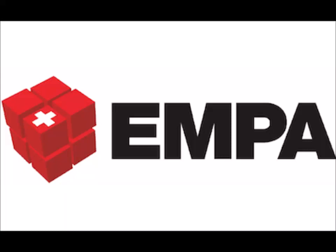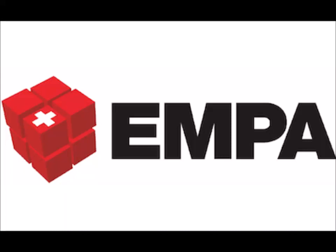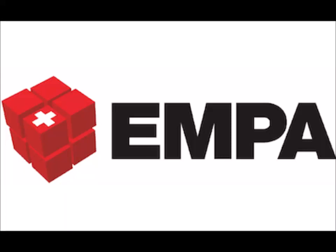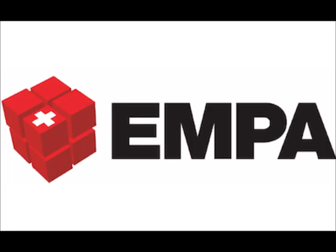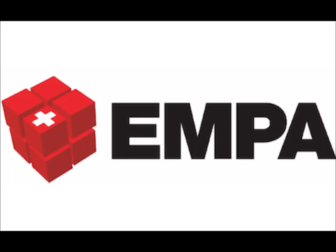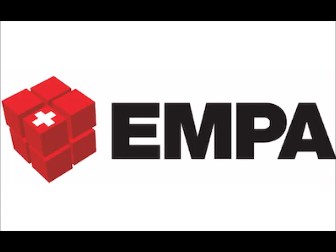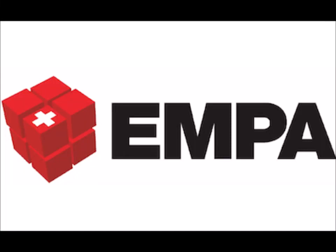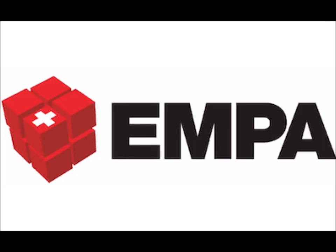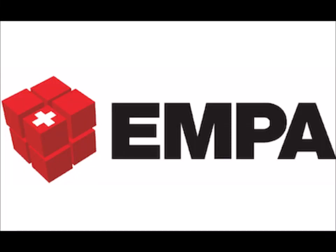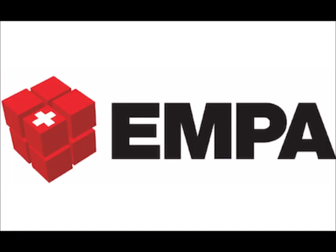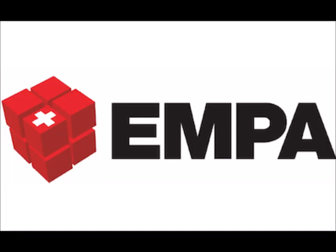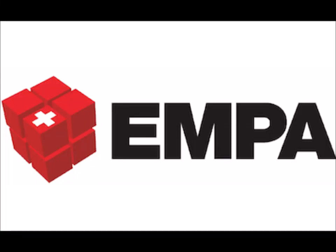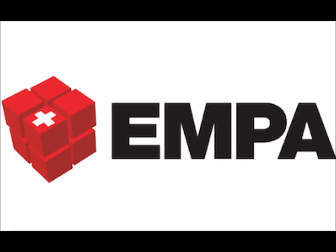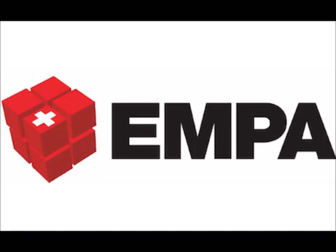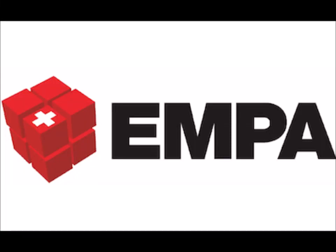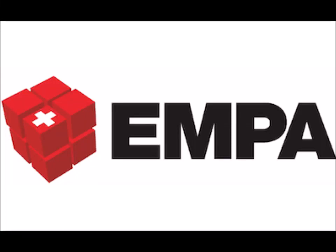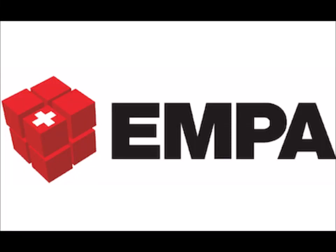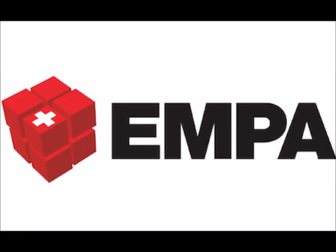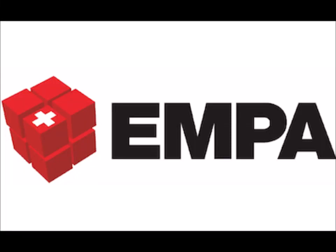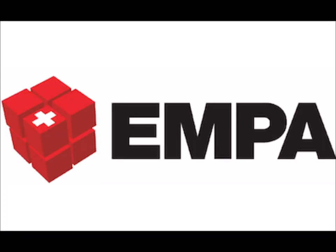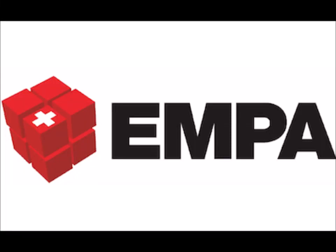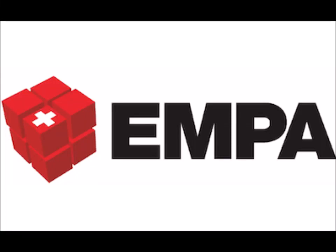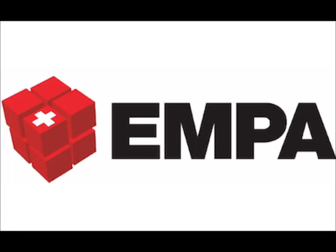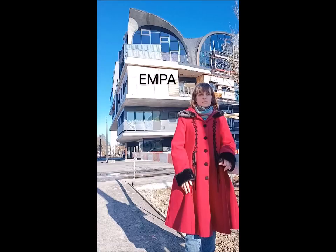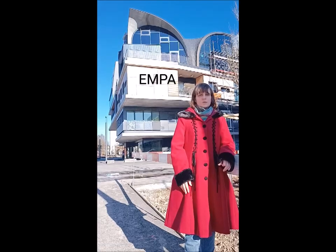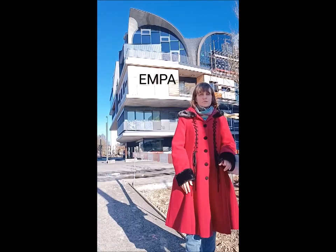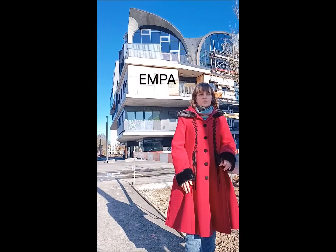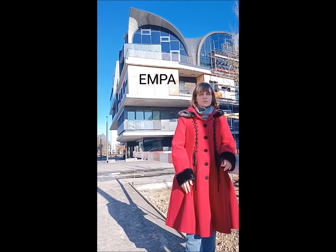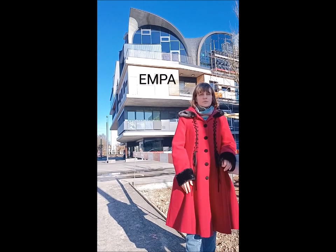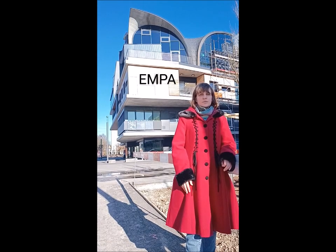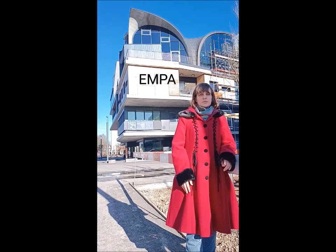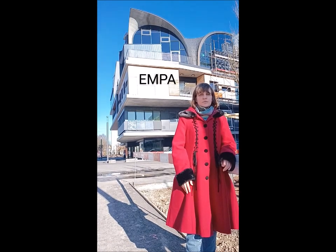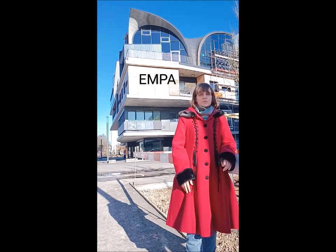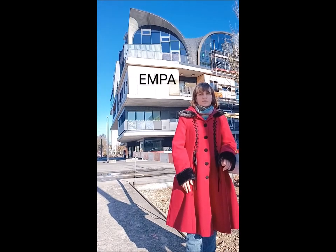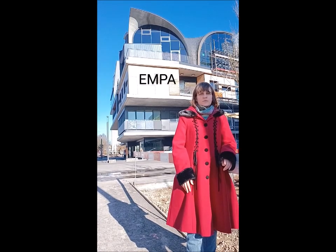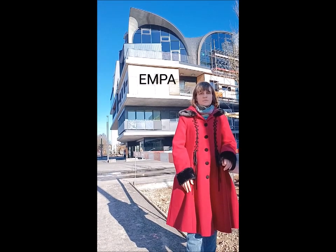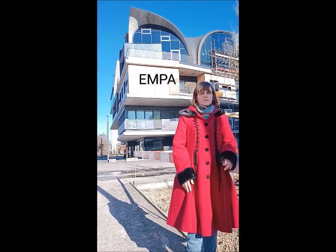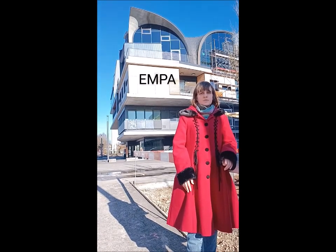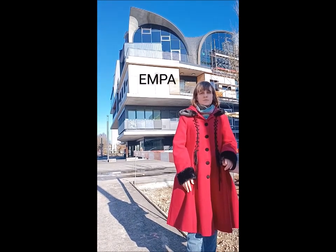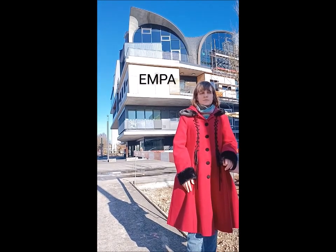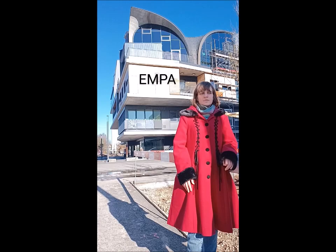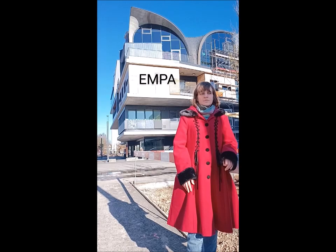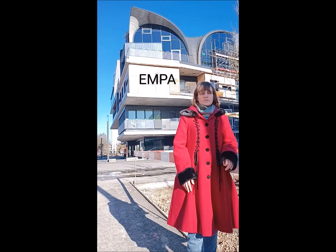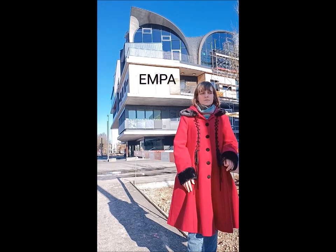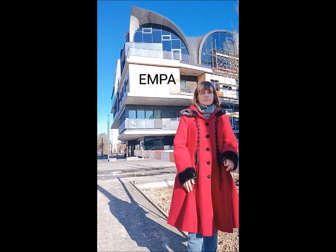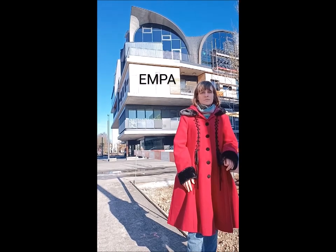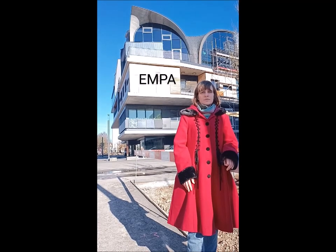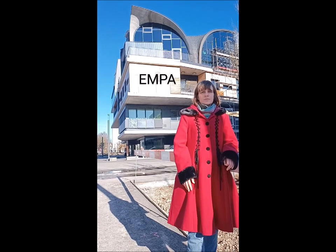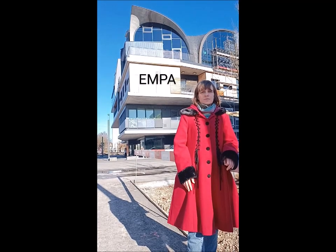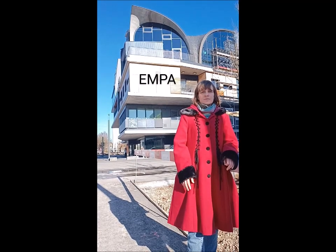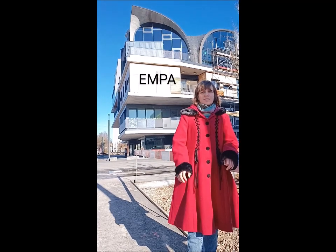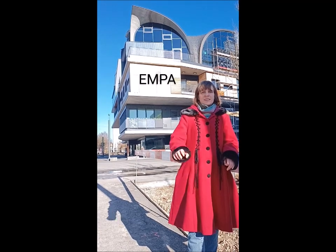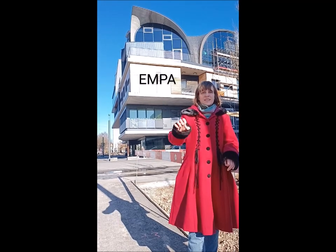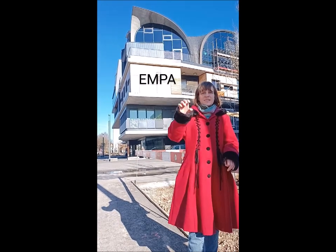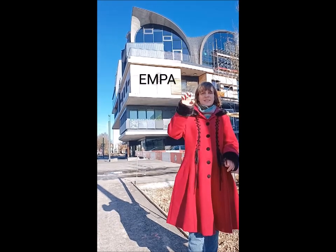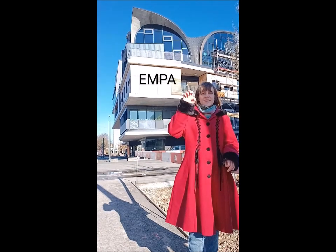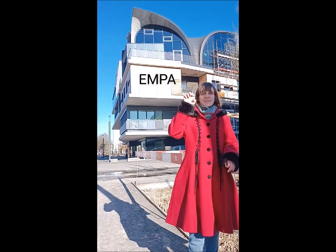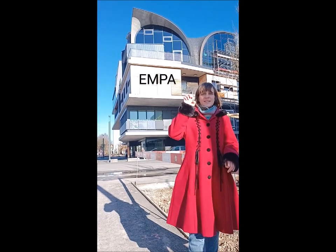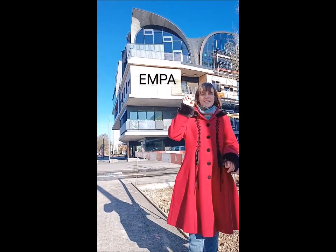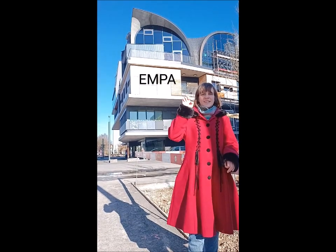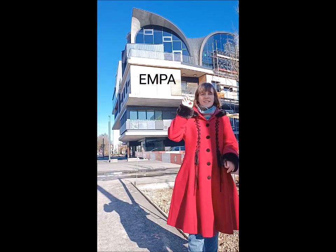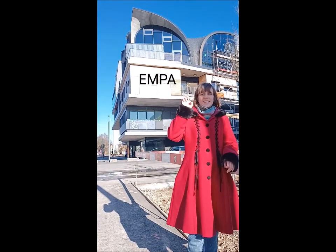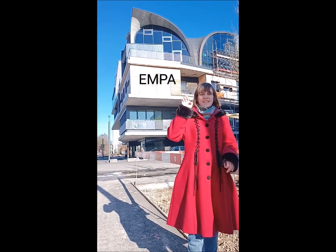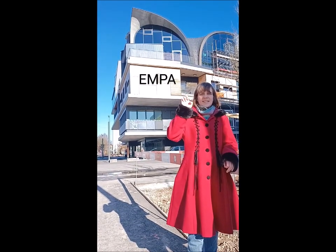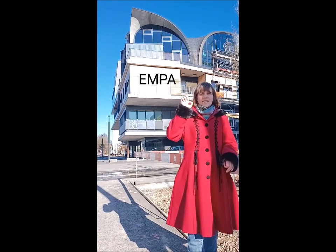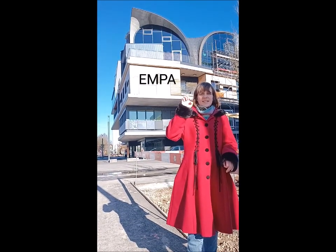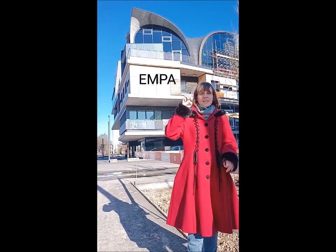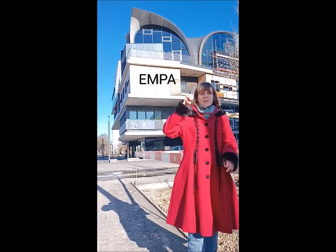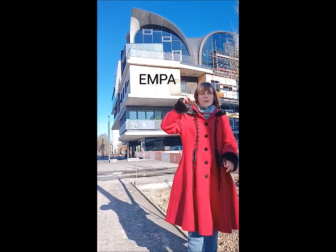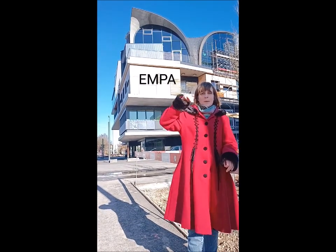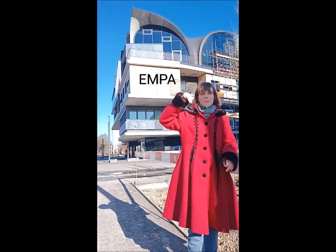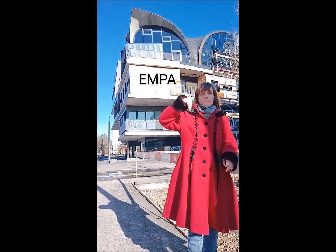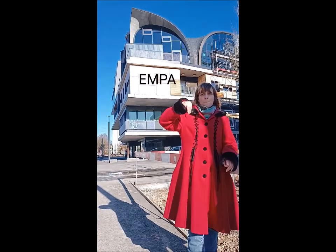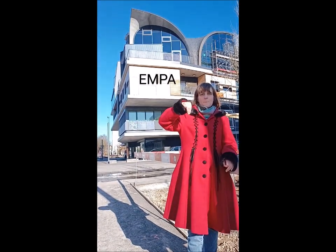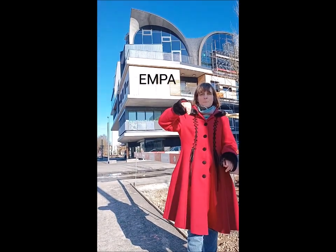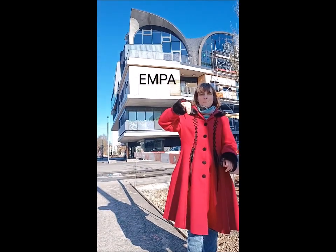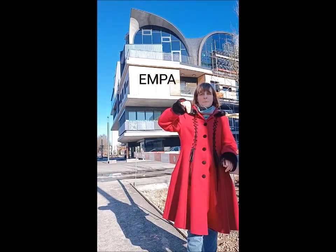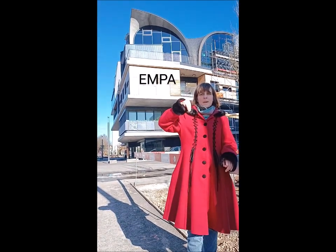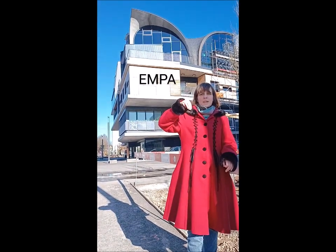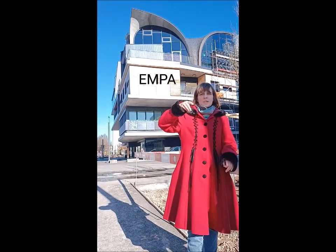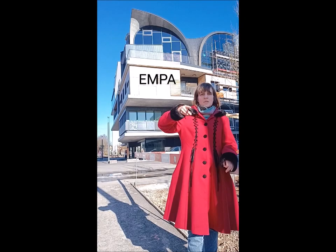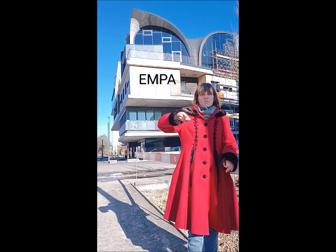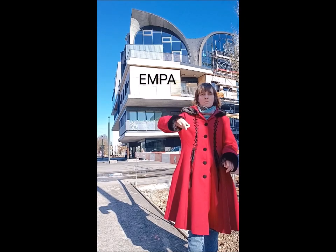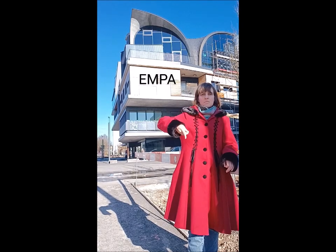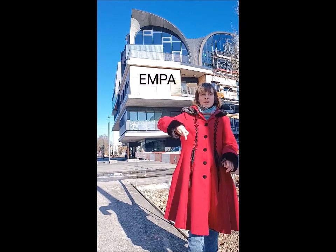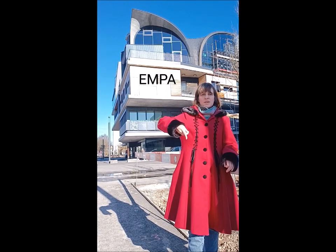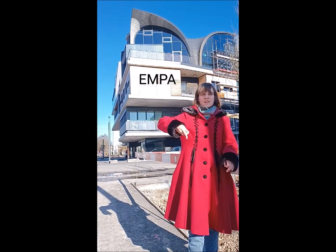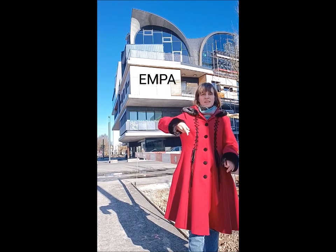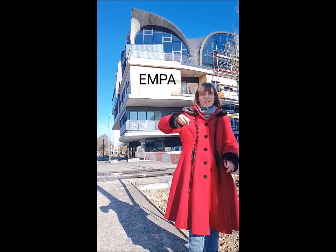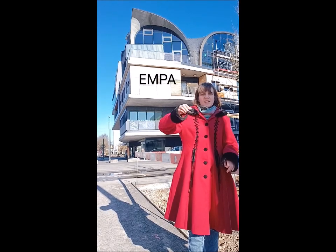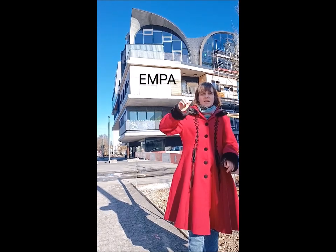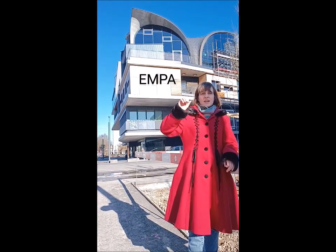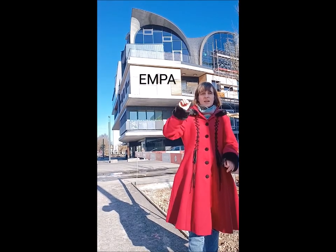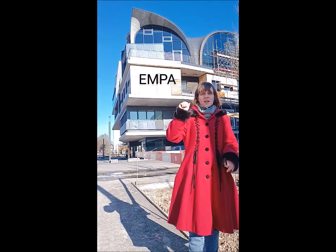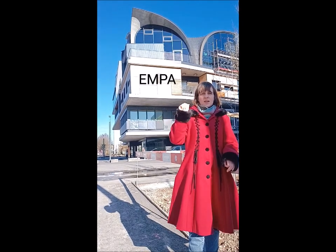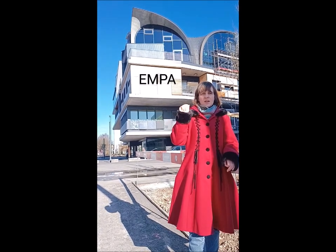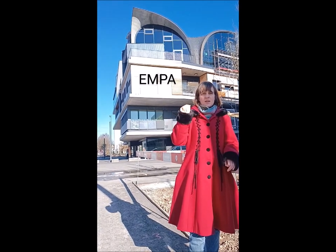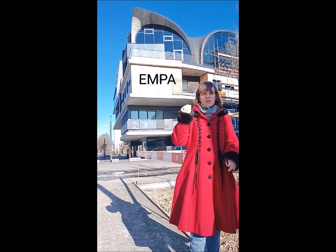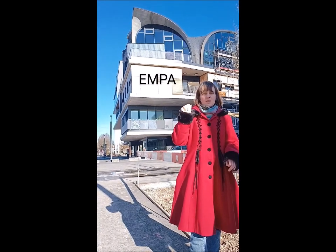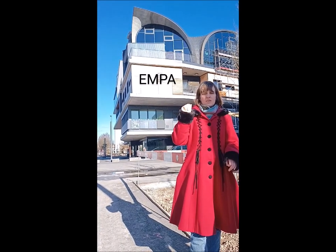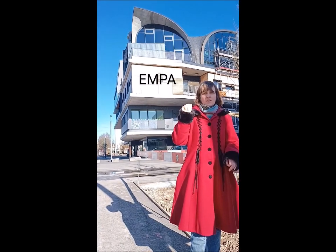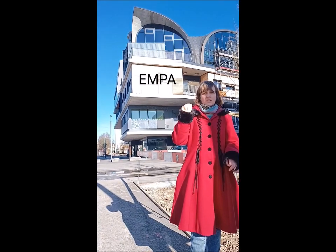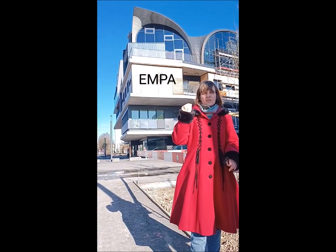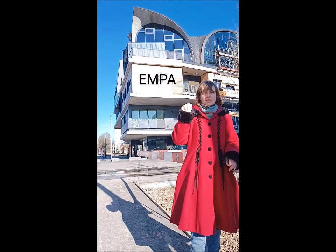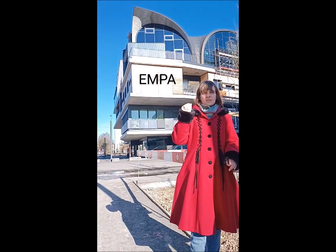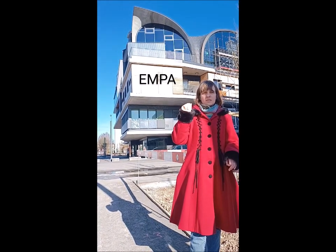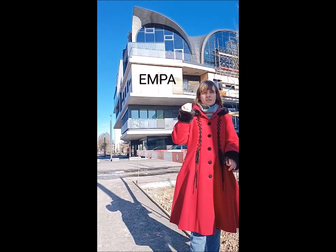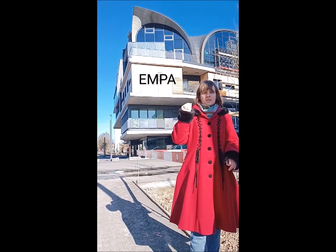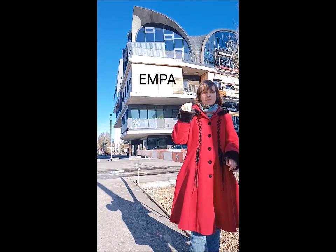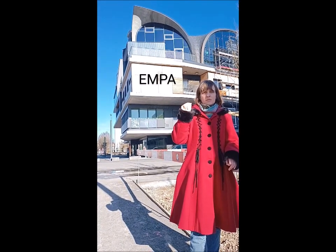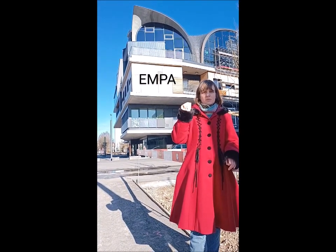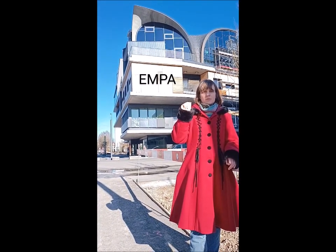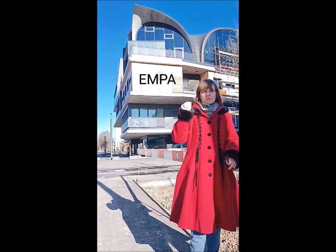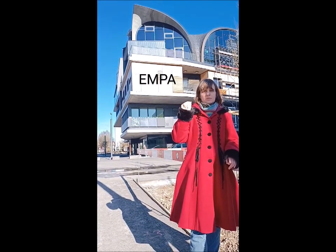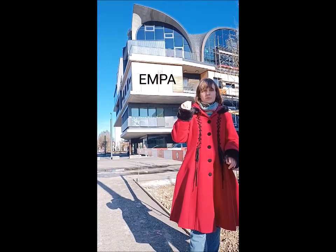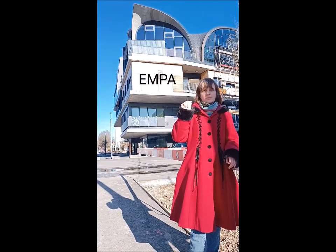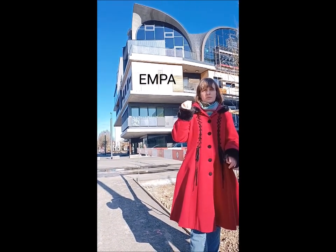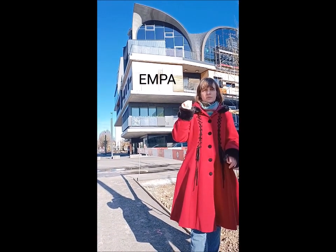EMPA